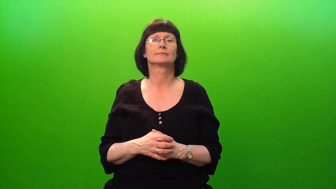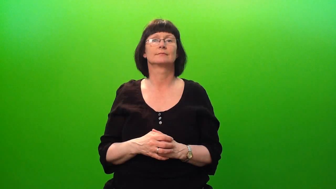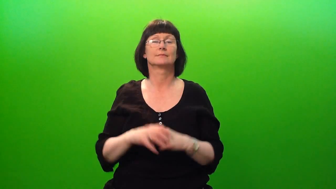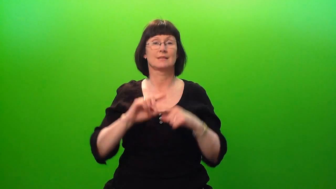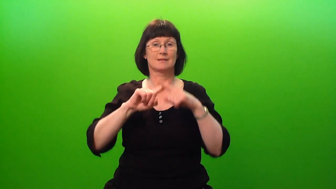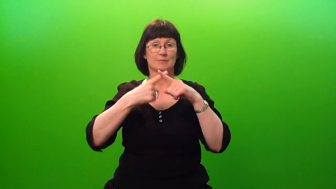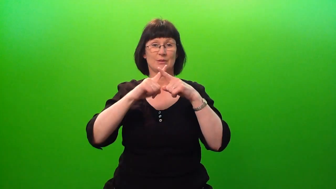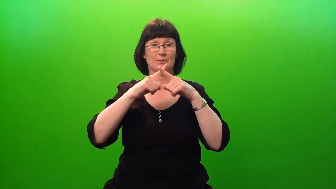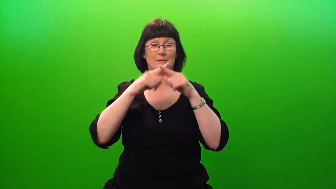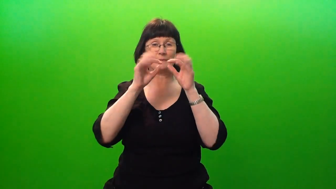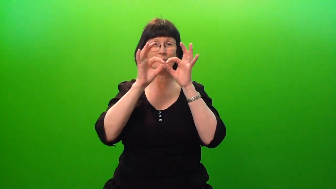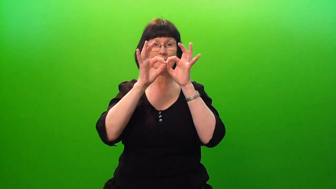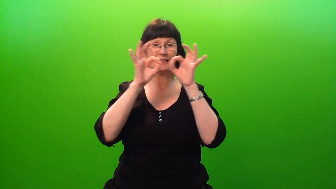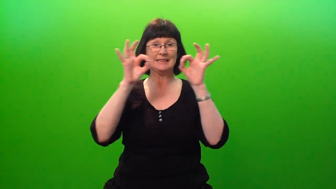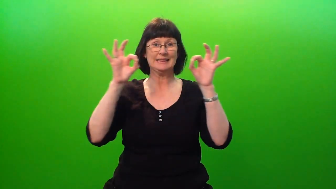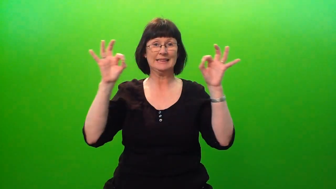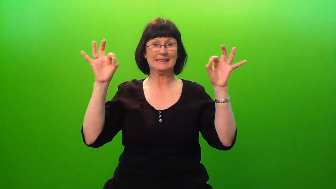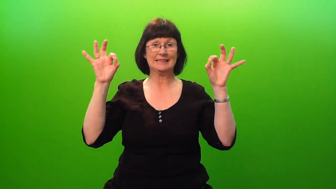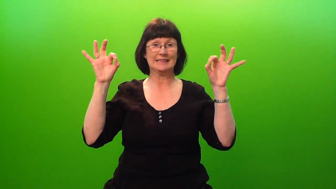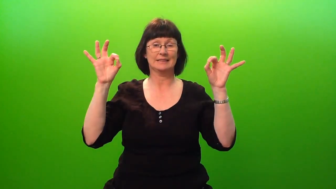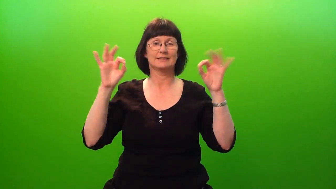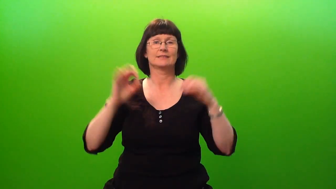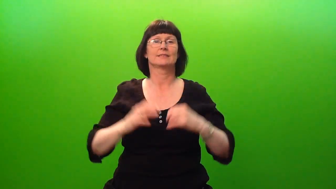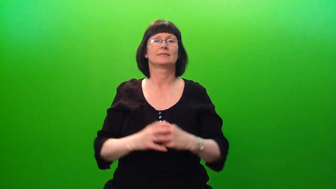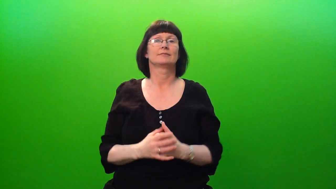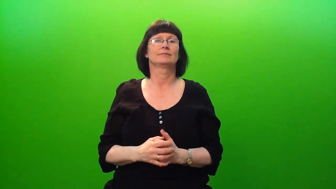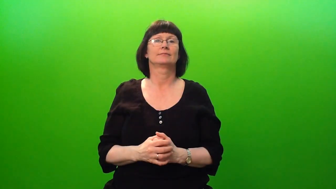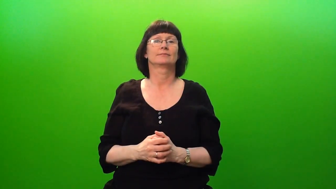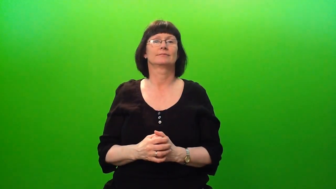Sokkaprjónn